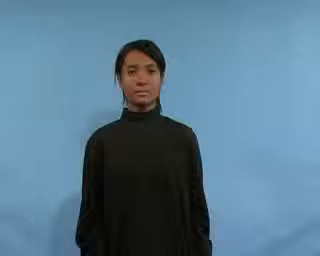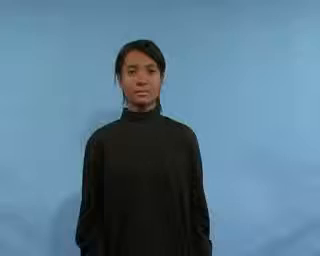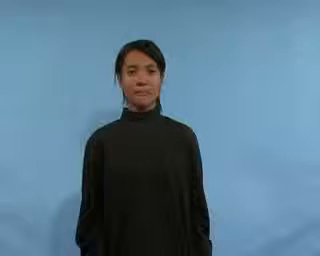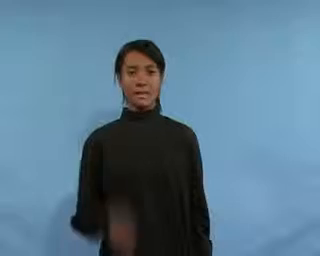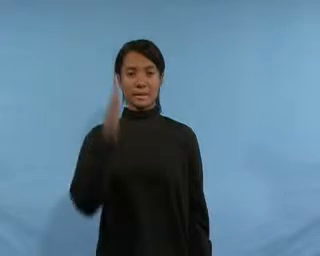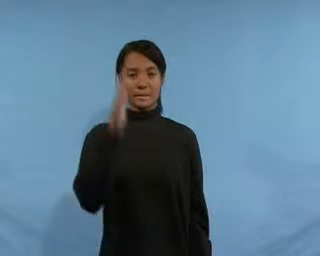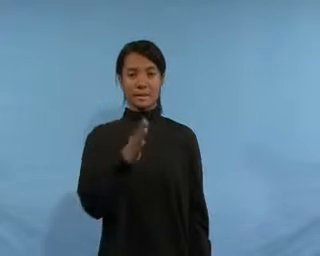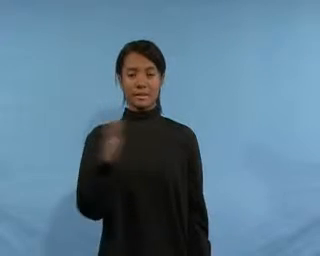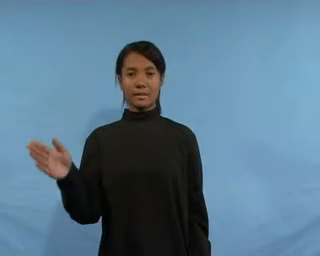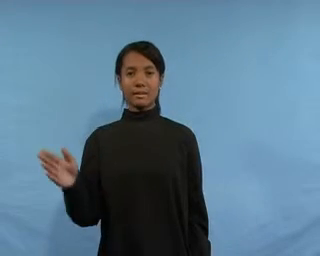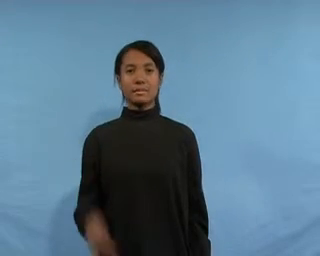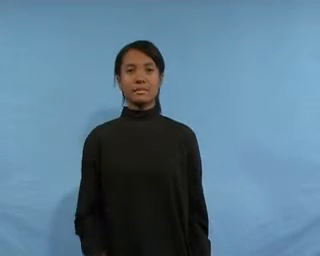mizara